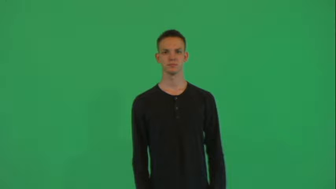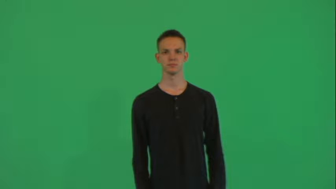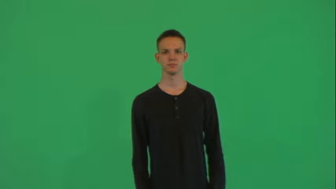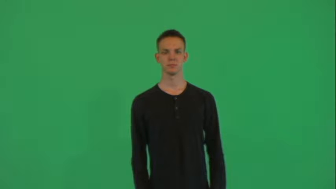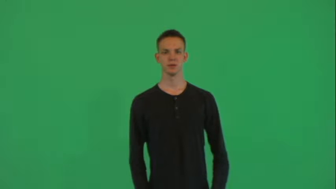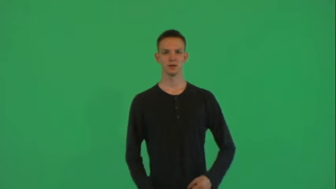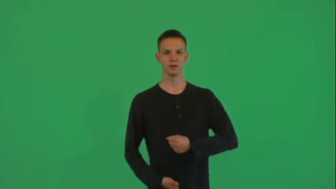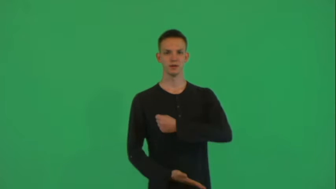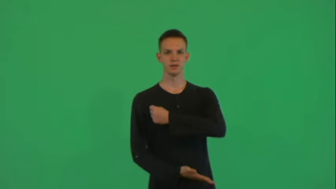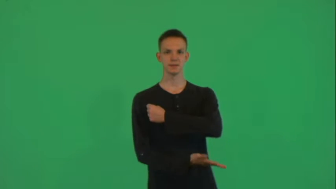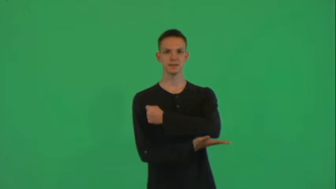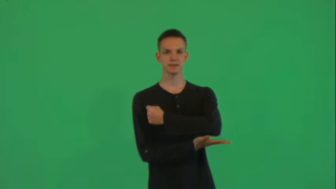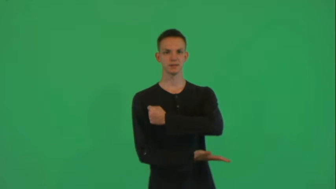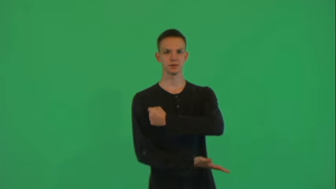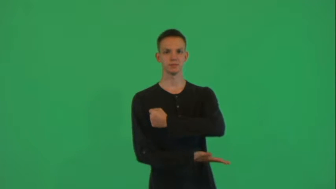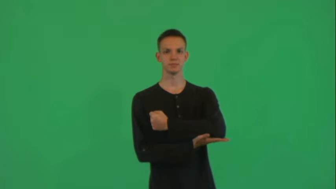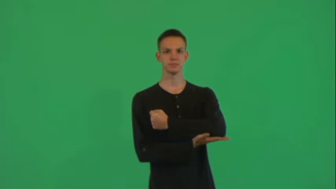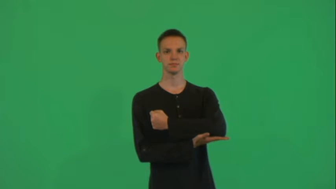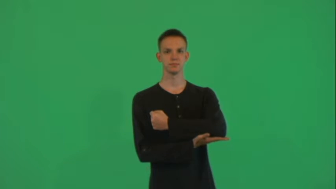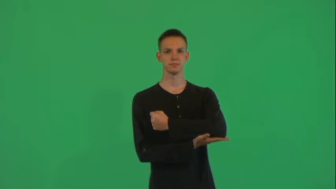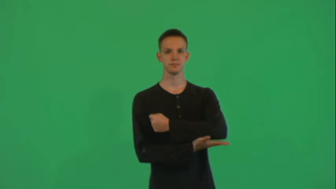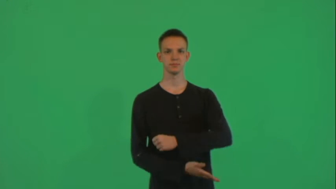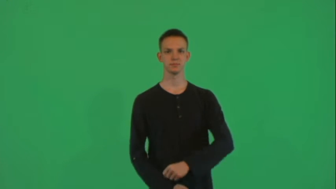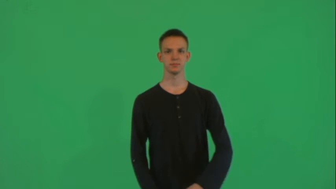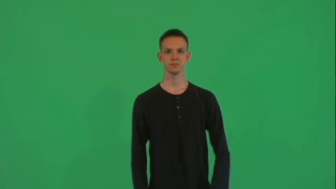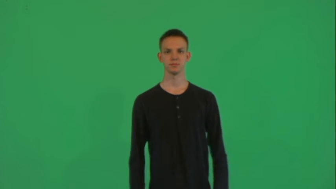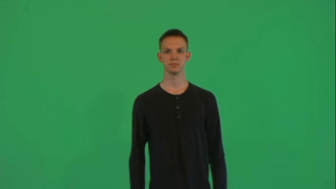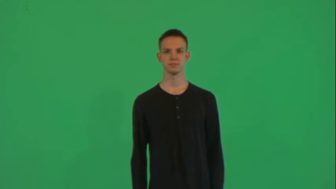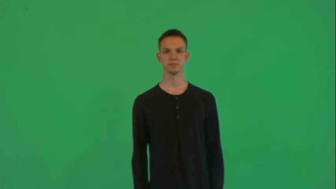zasada